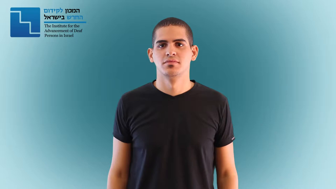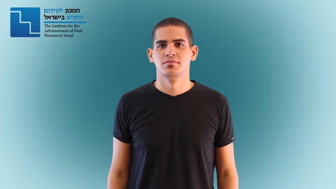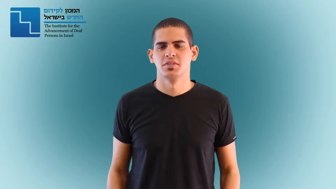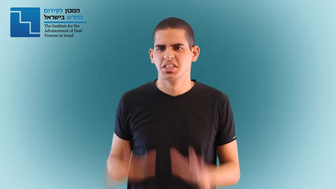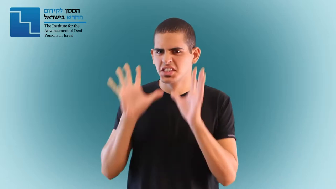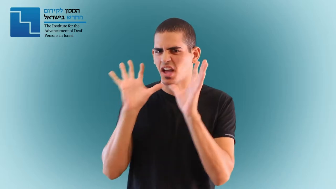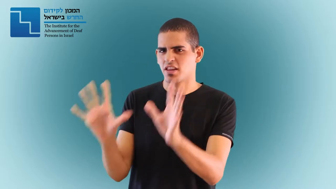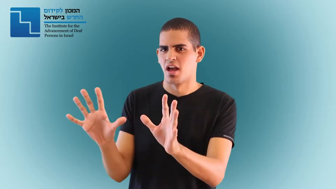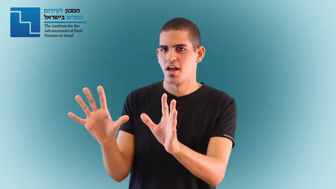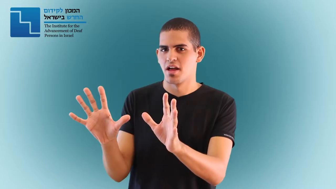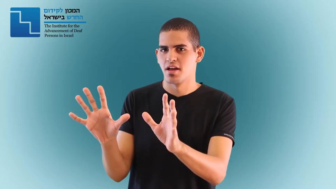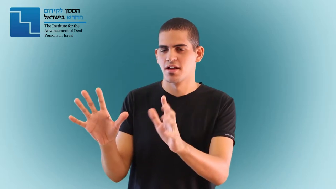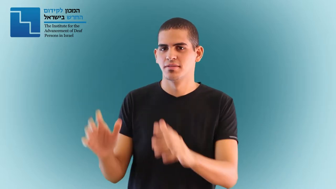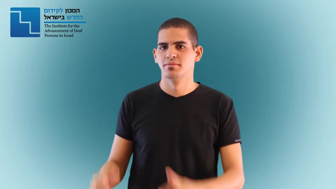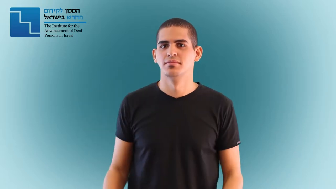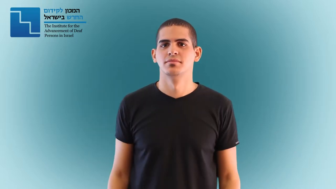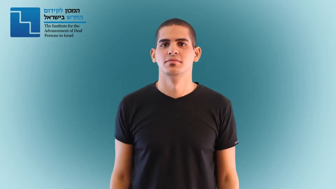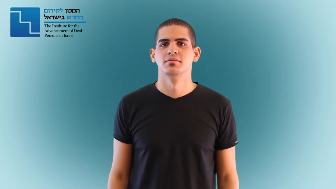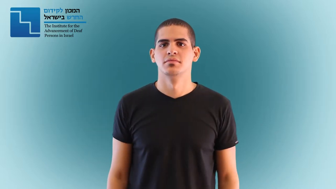לשנוא